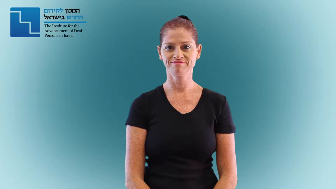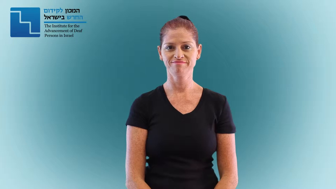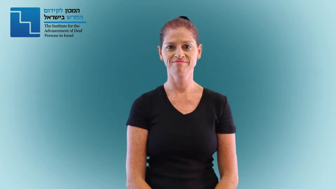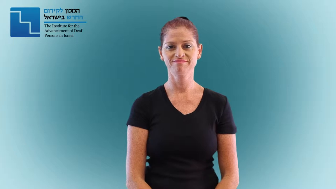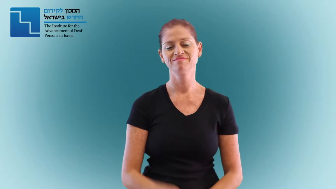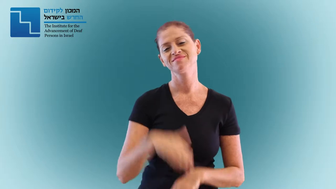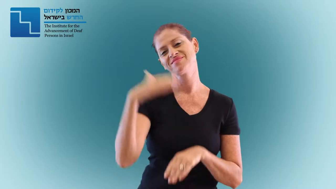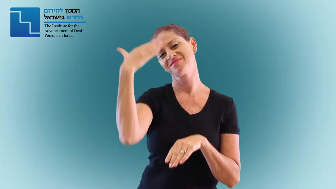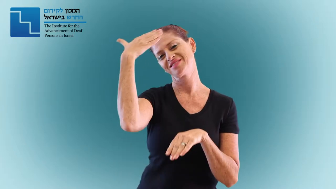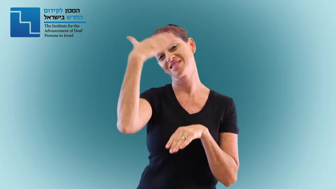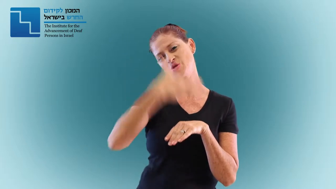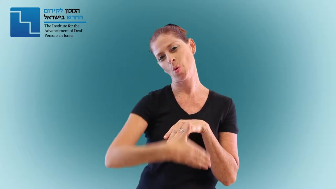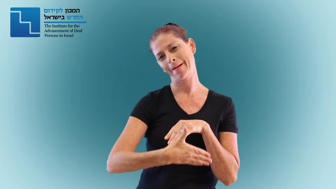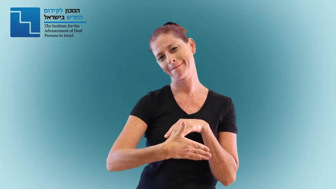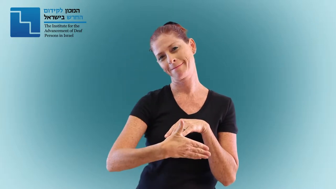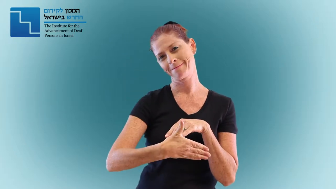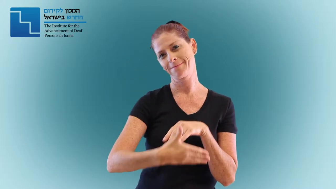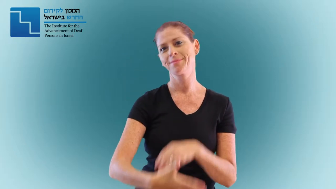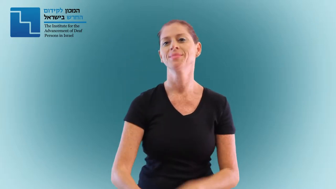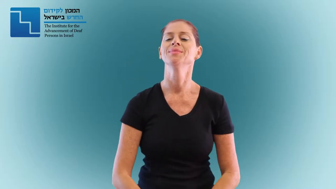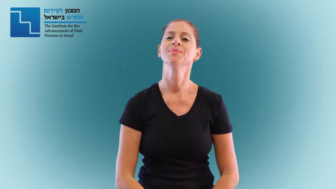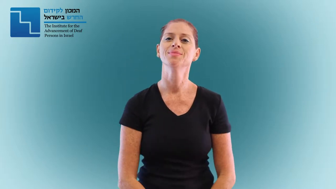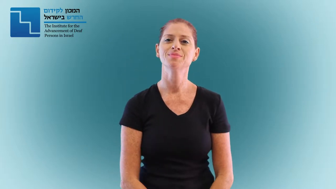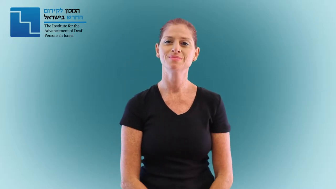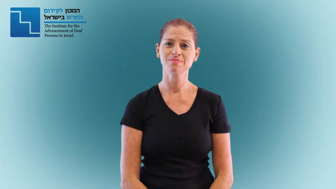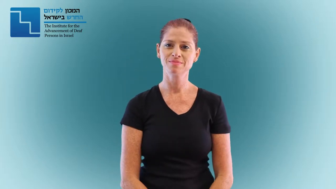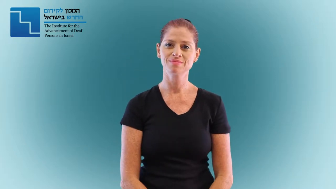סיום